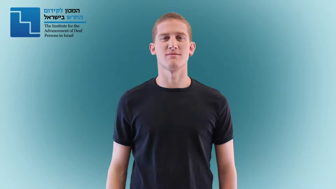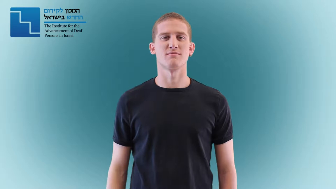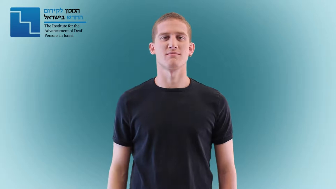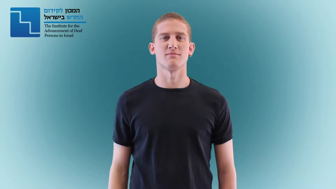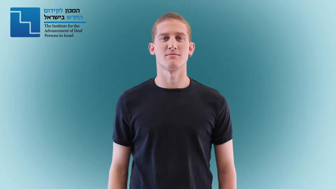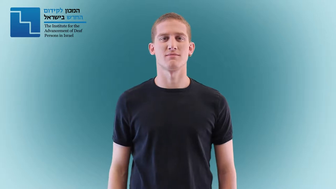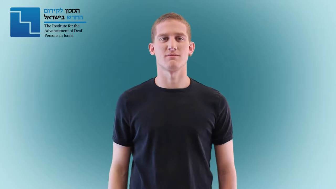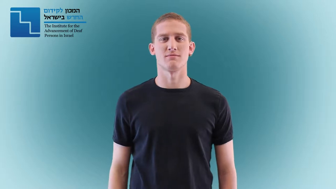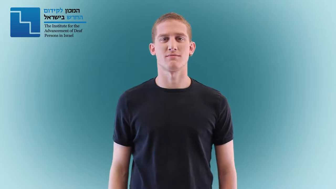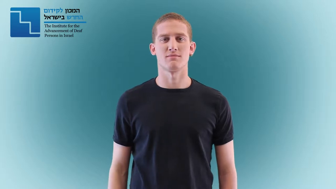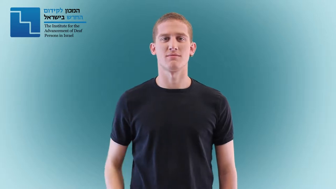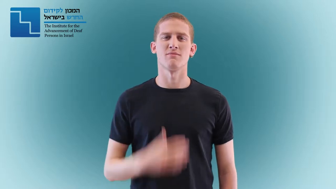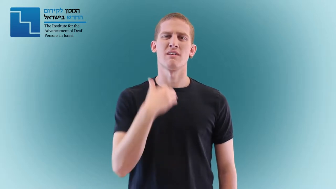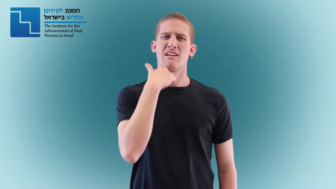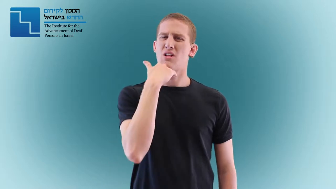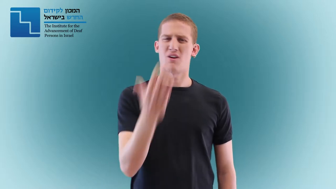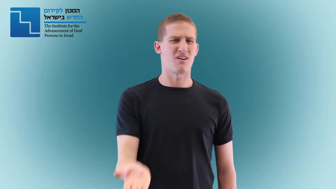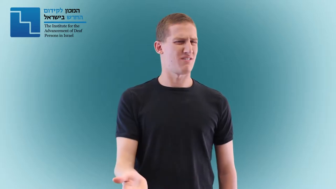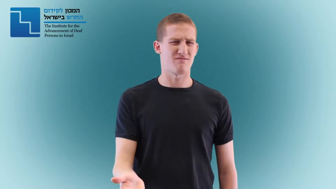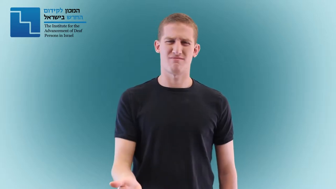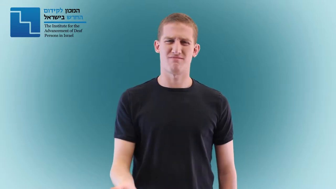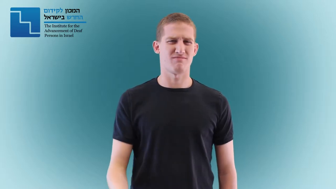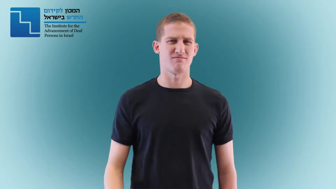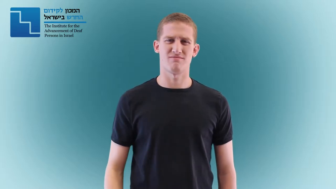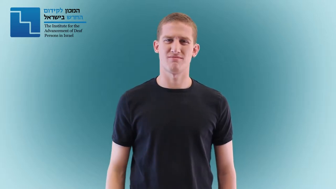רע